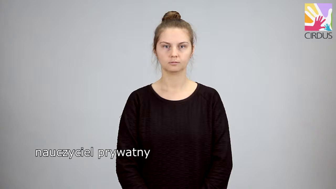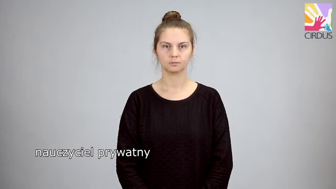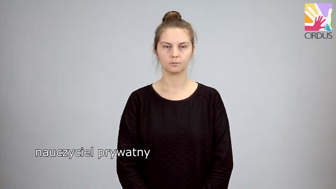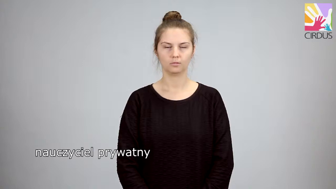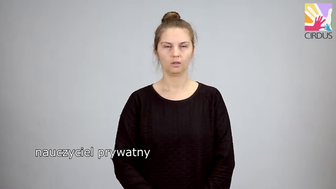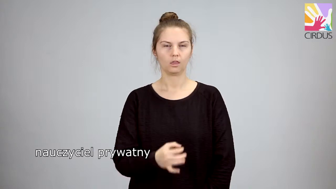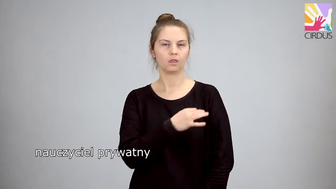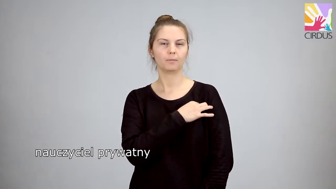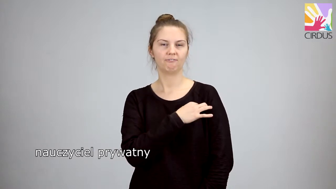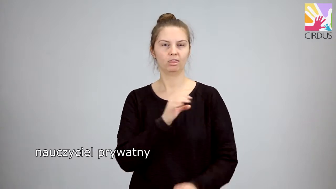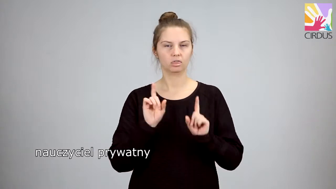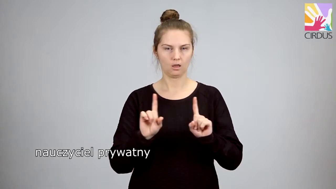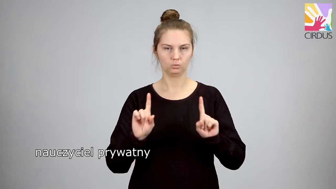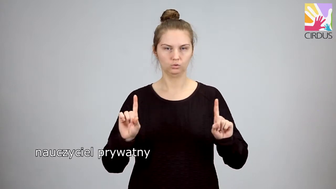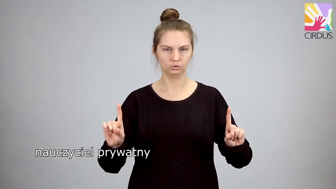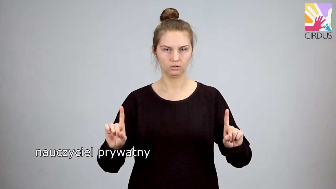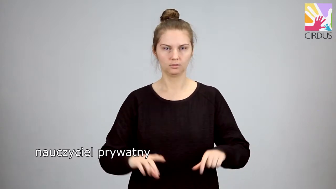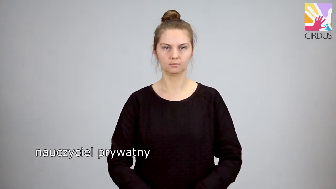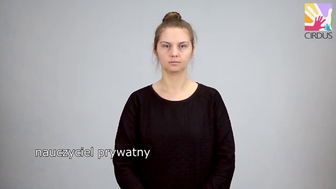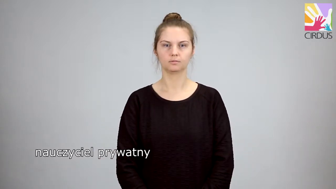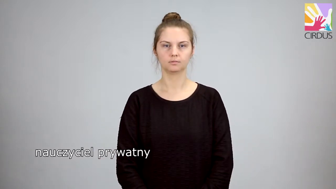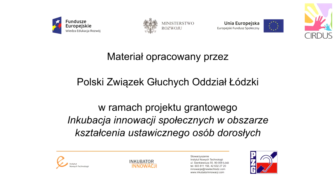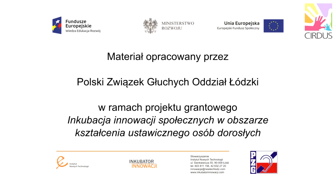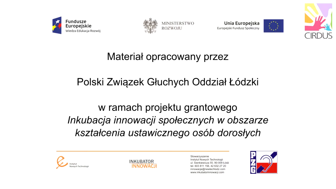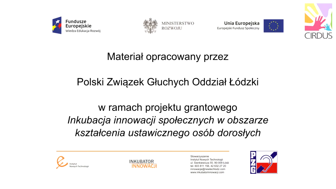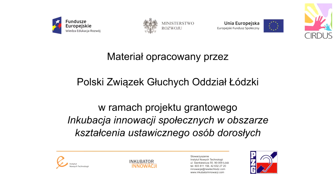nauczyciel prywatny